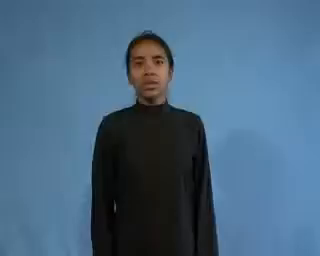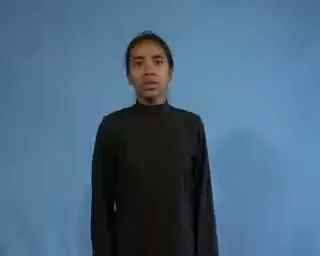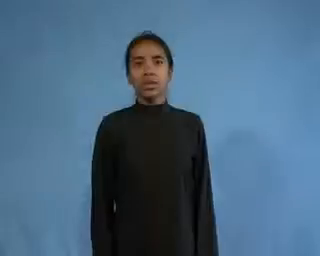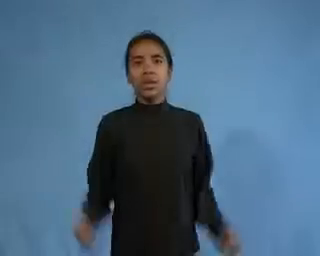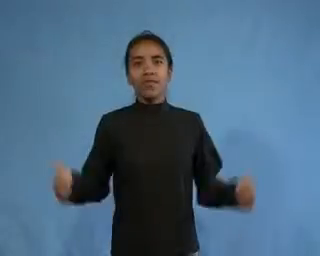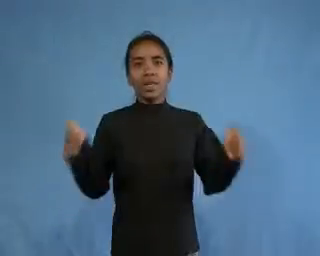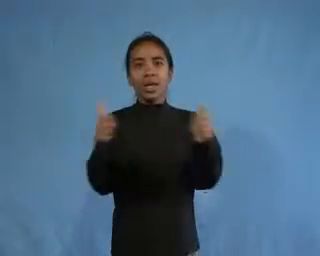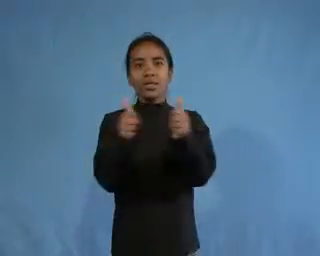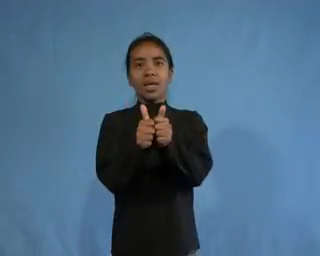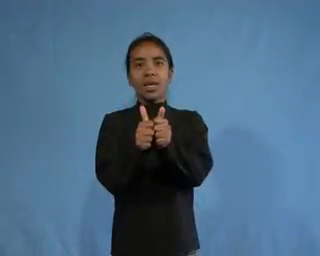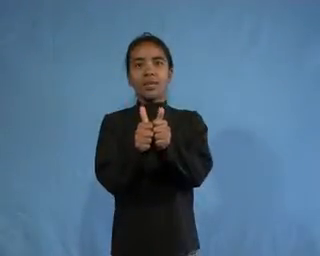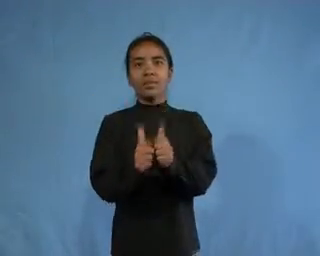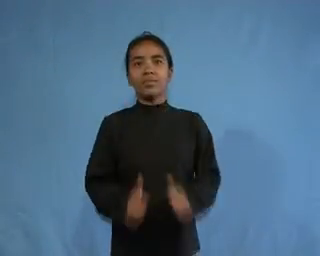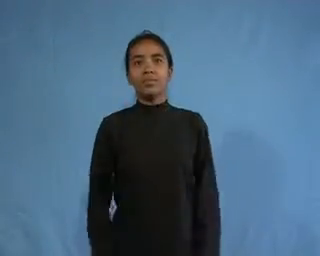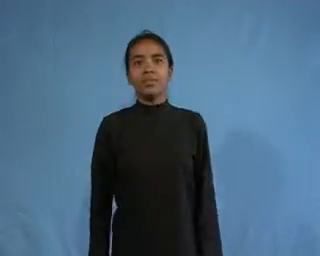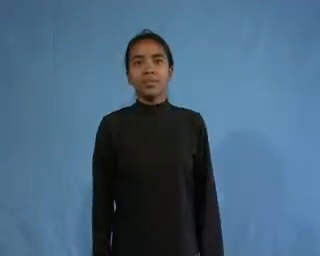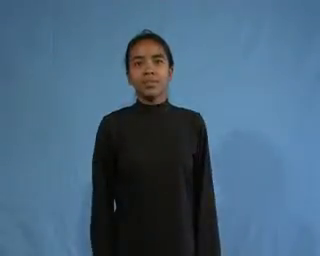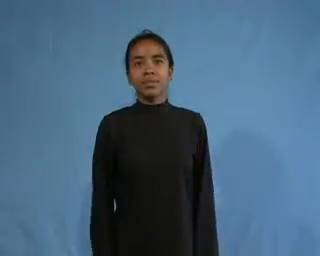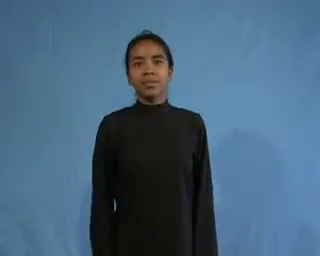firaisana